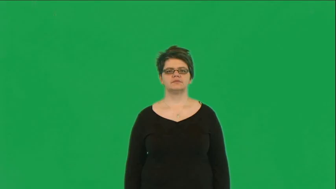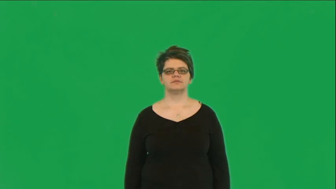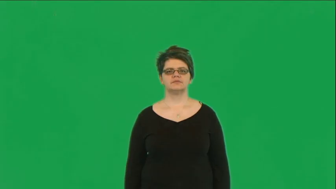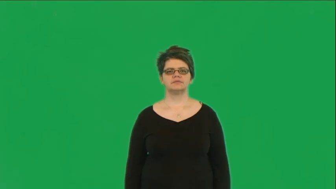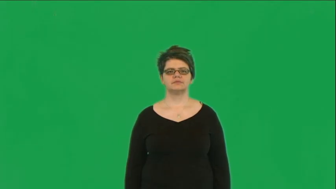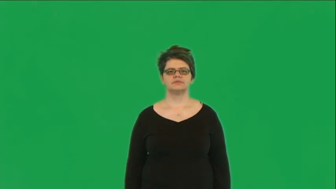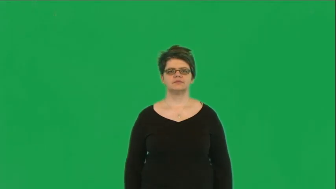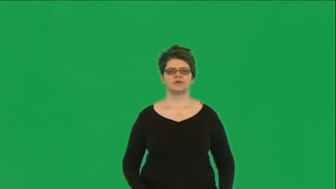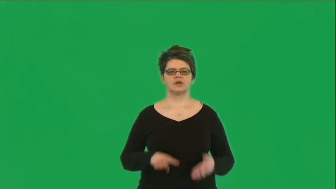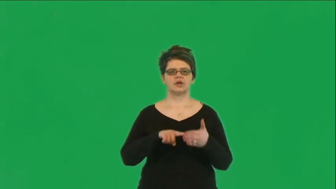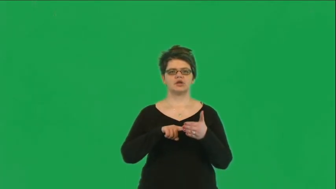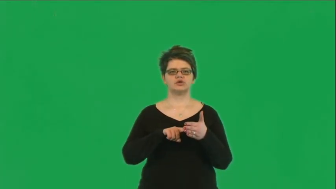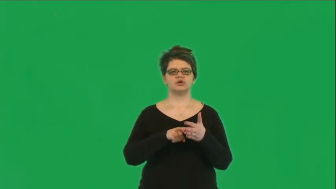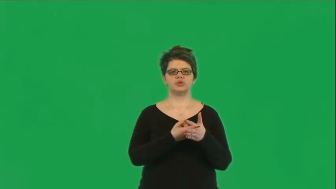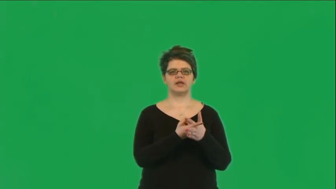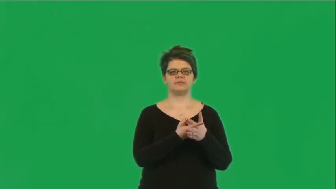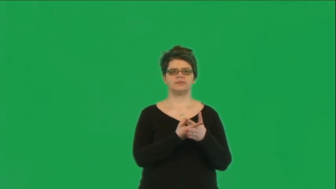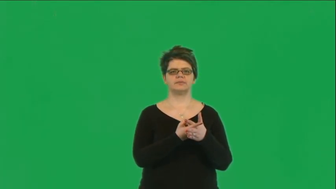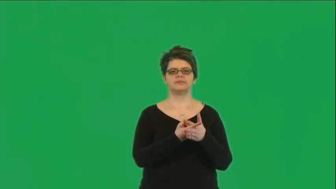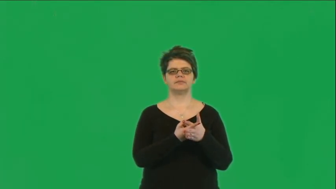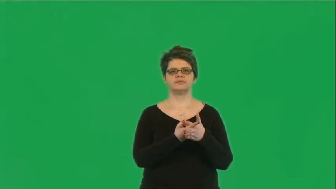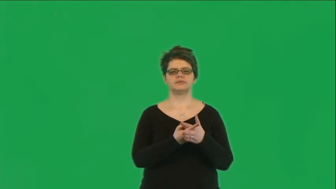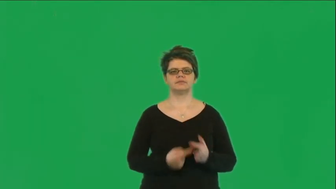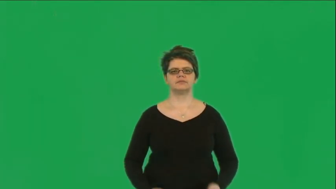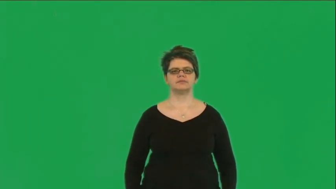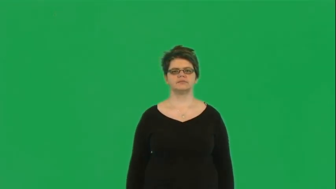dziura